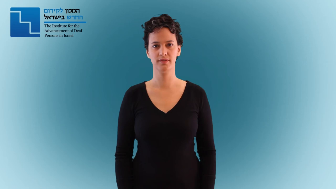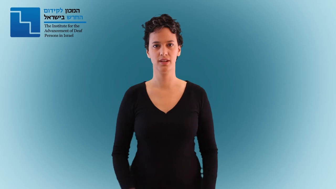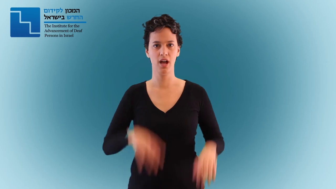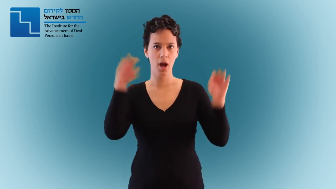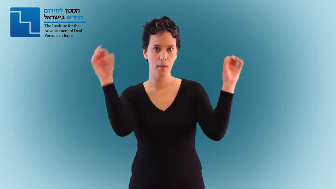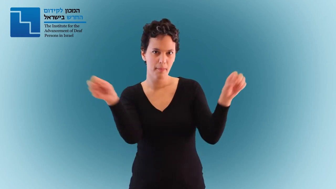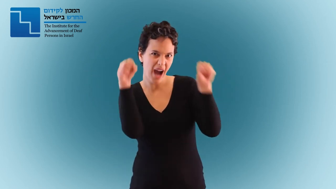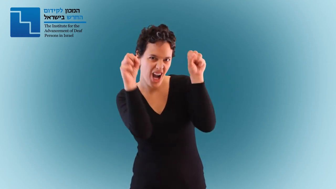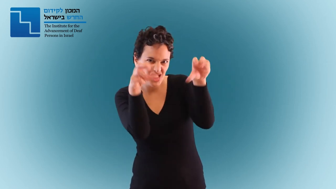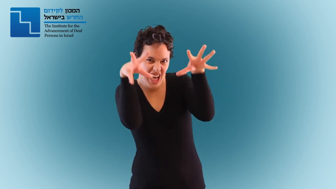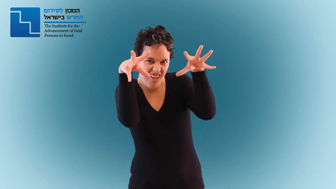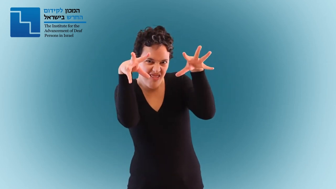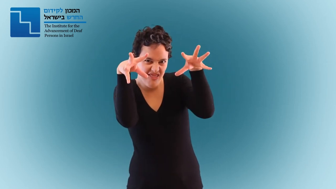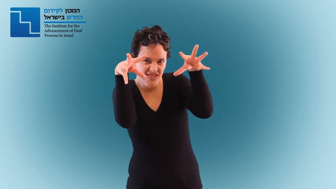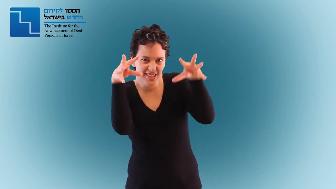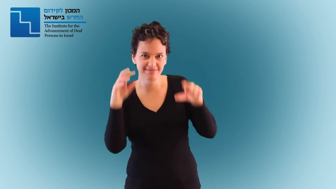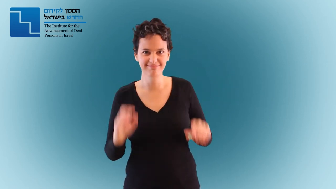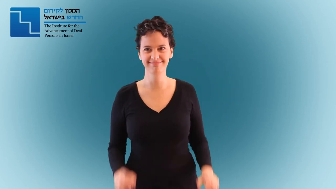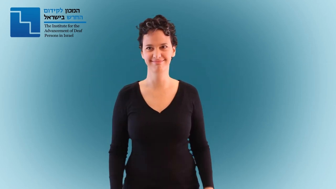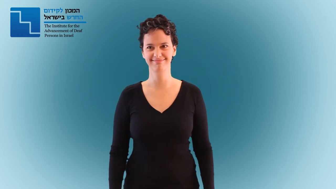מכשף